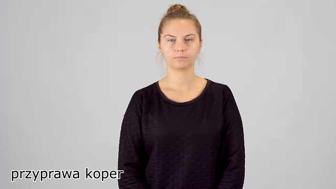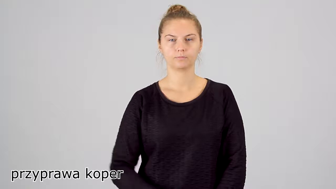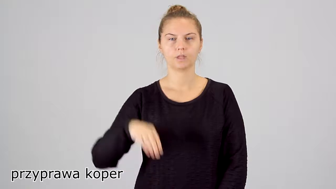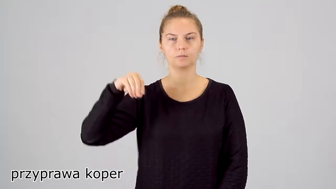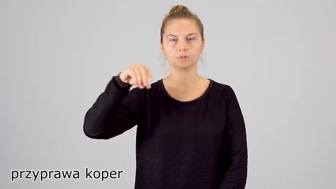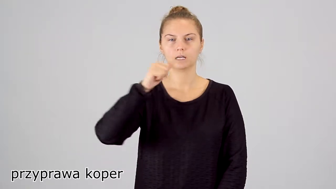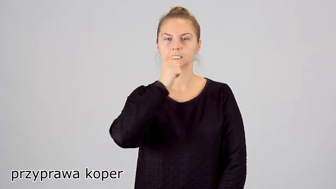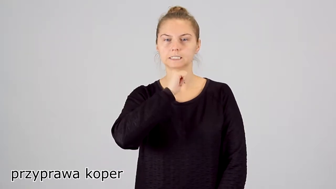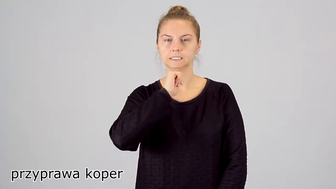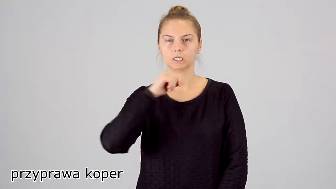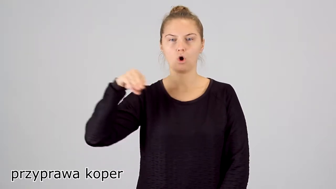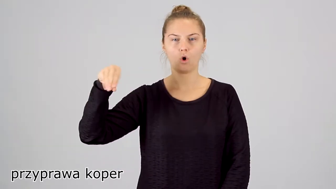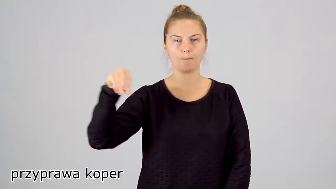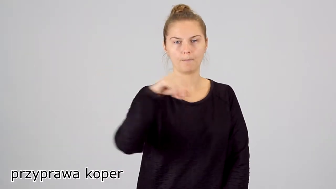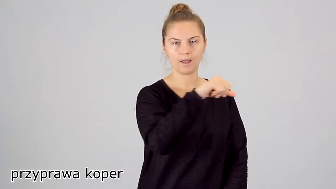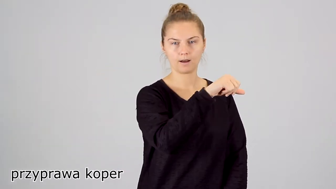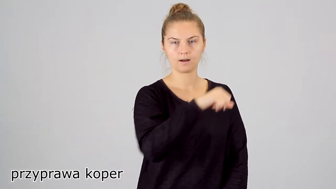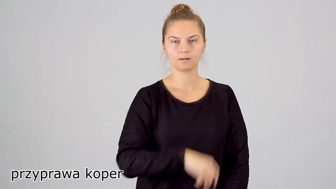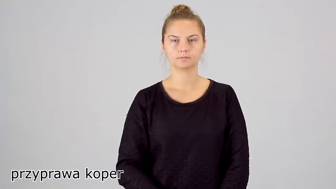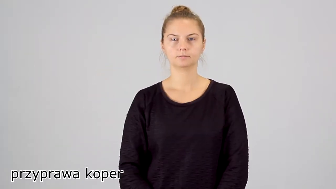przyprawa koper